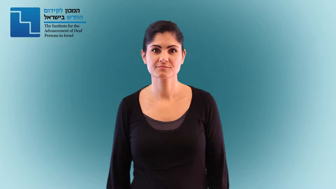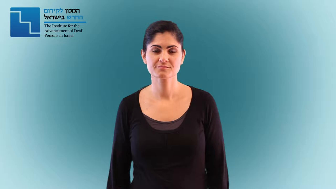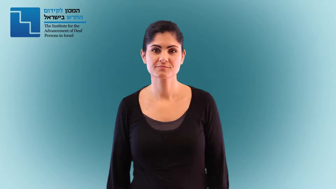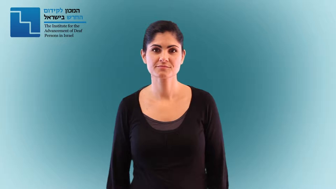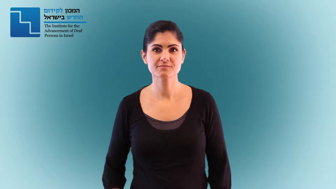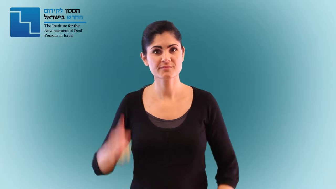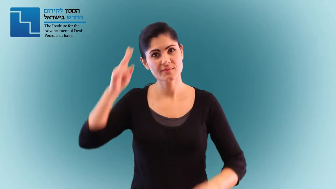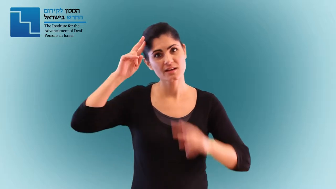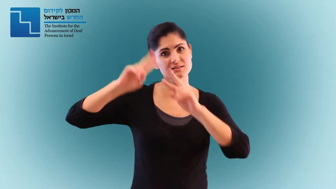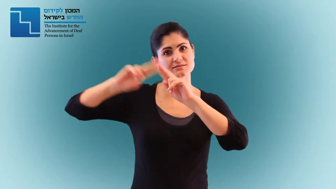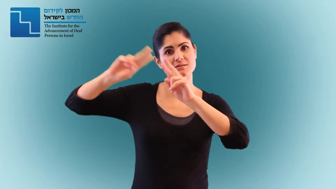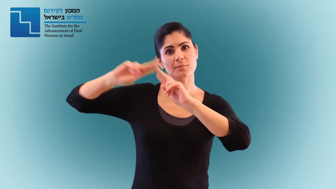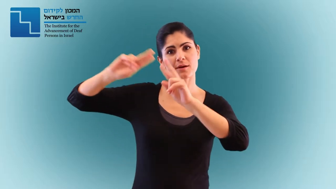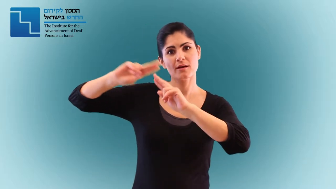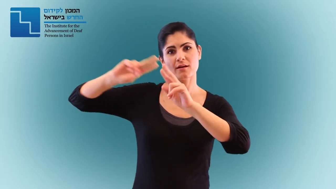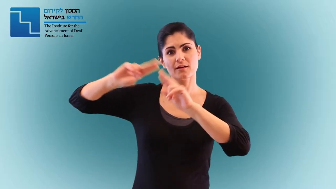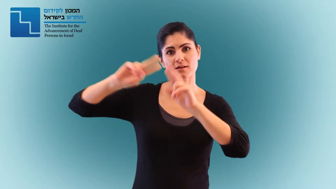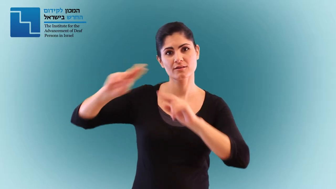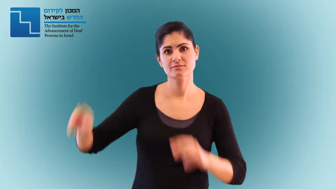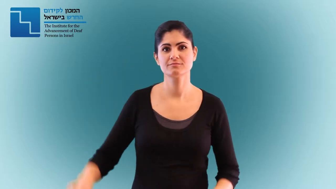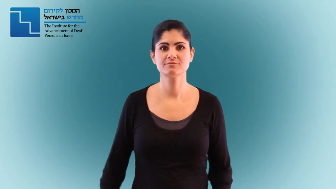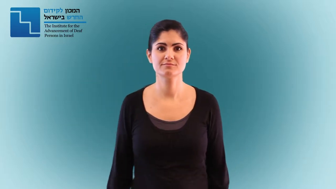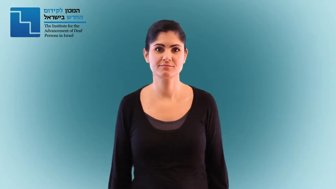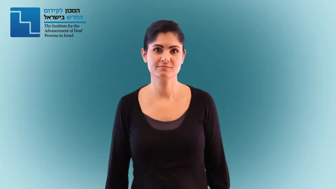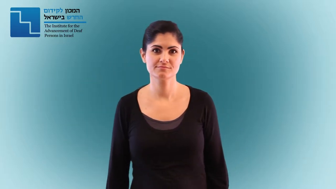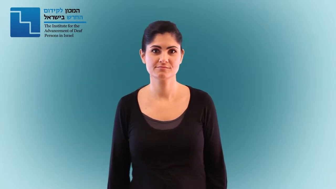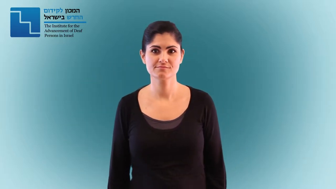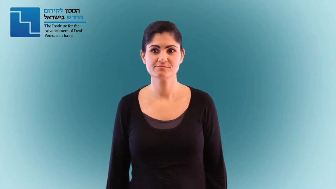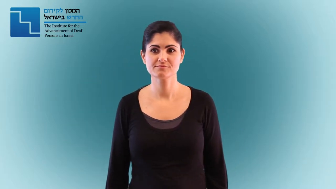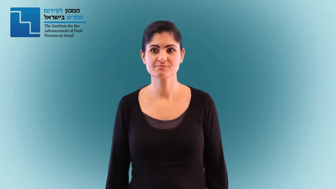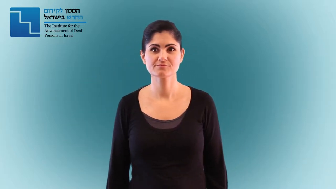ספר